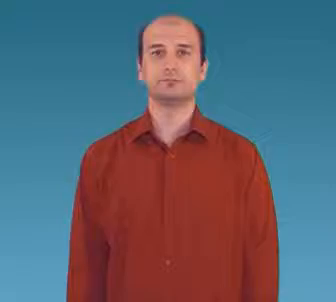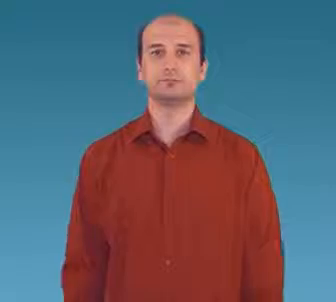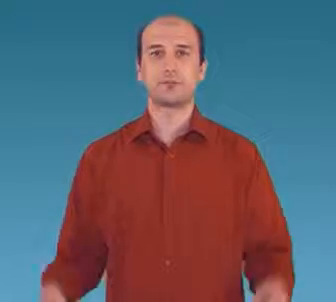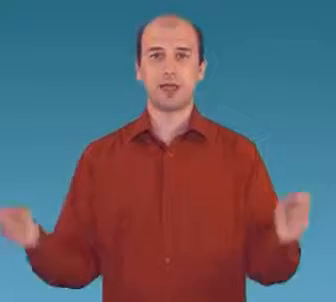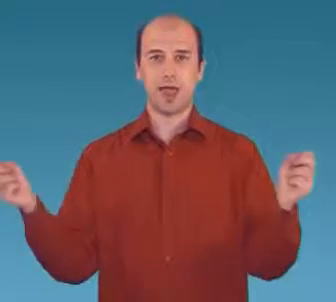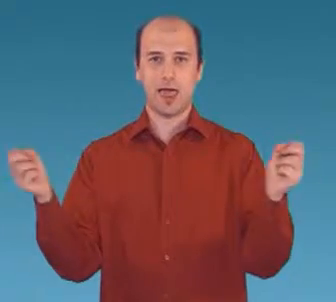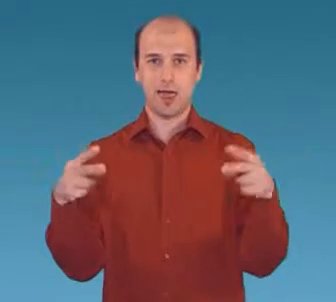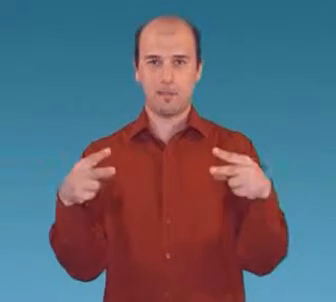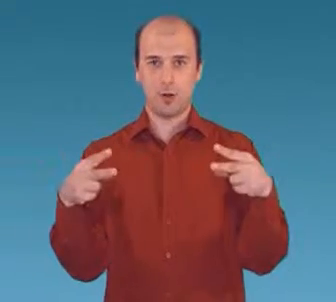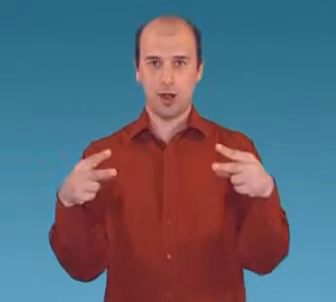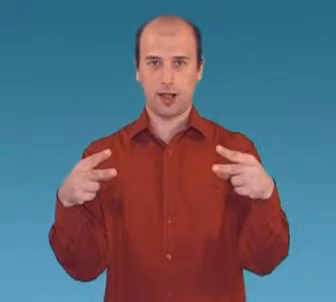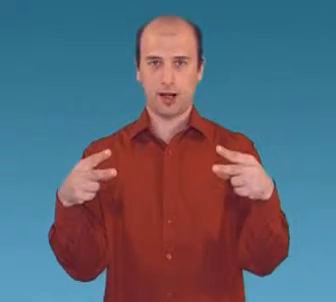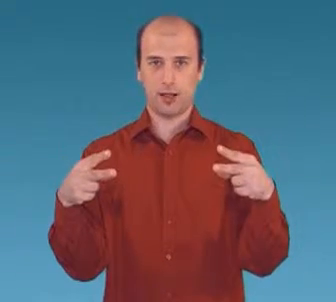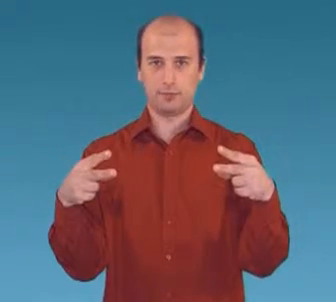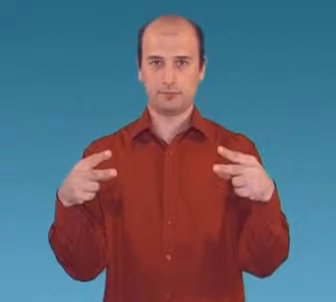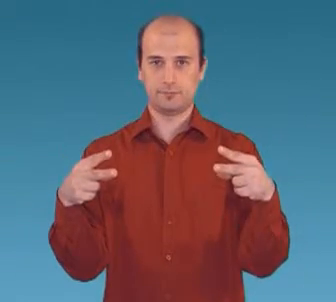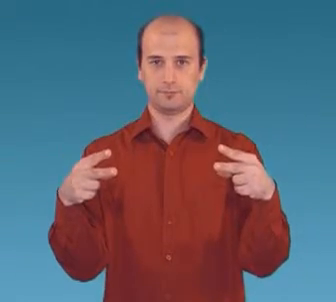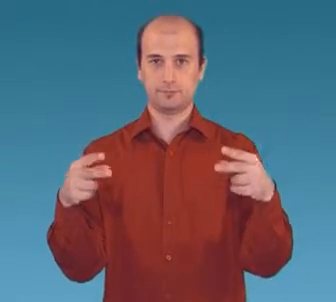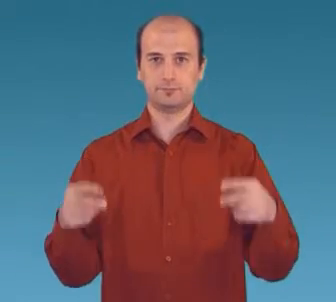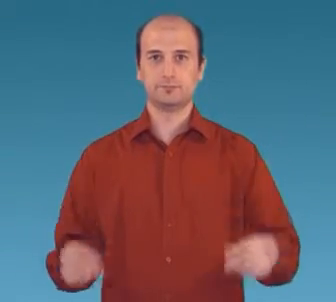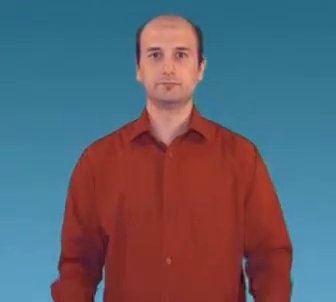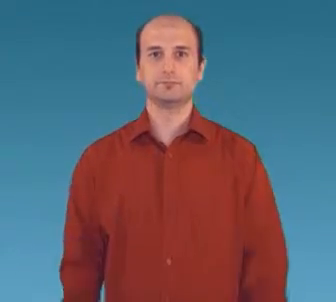E-mail